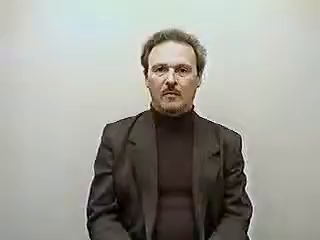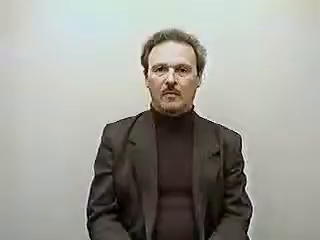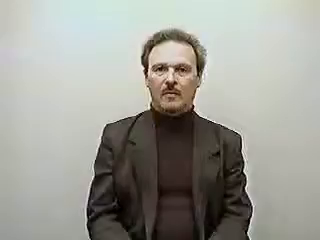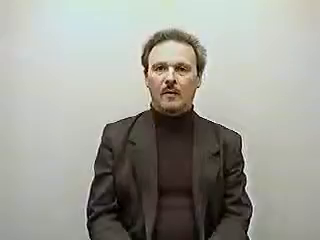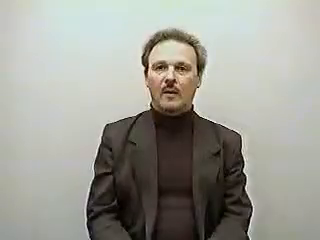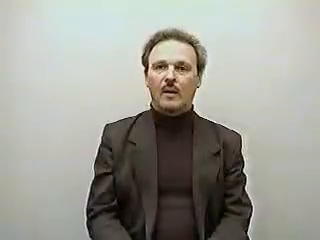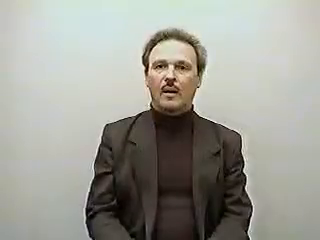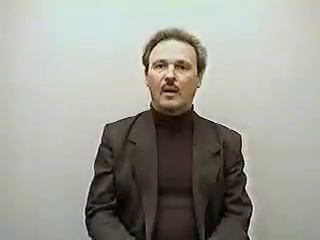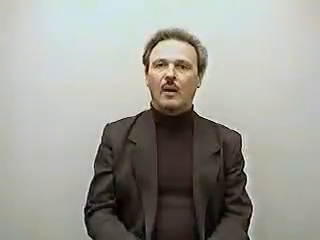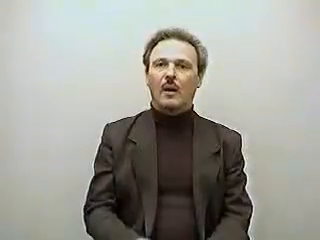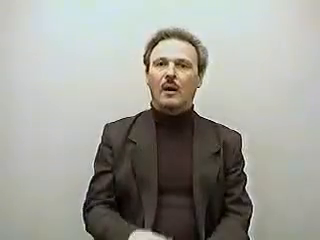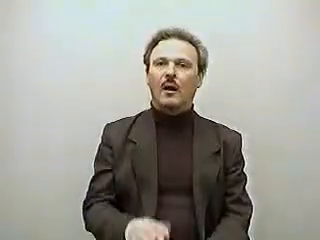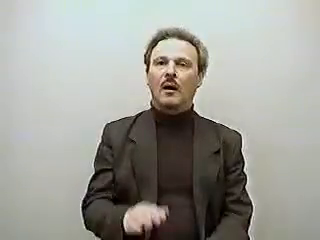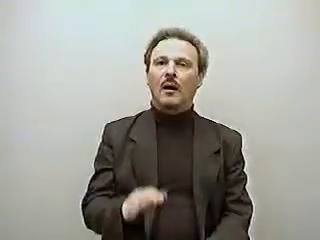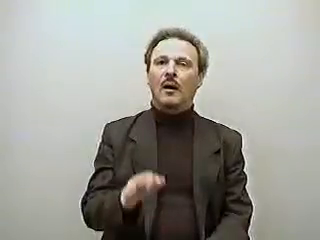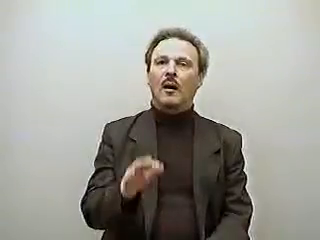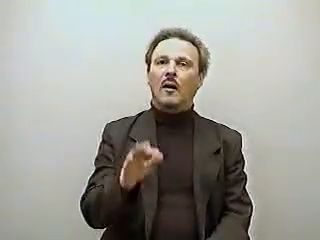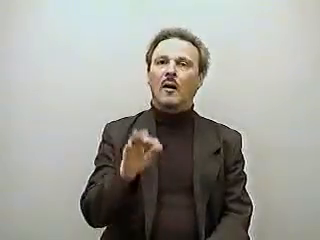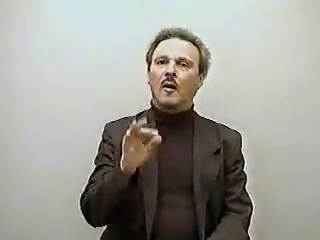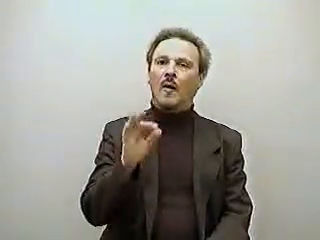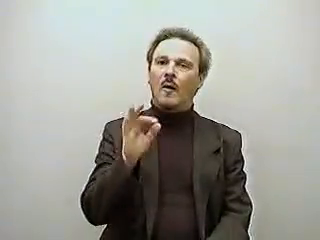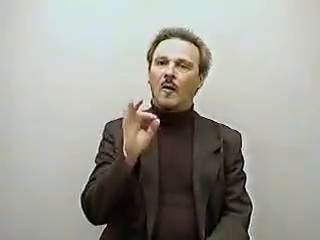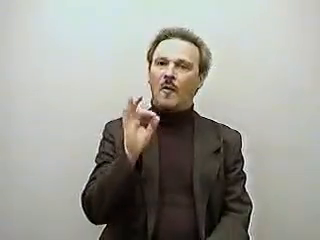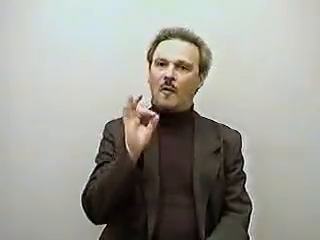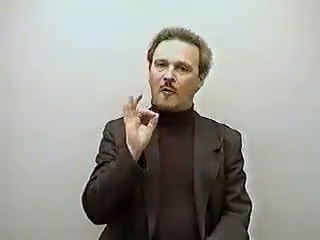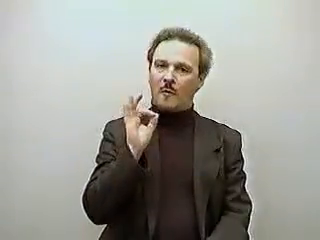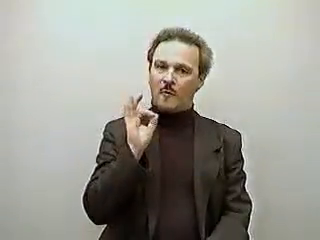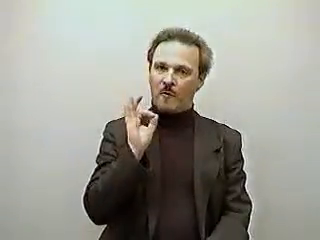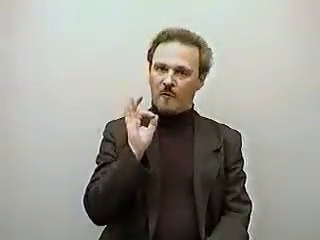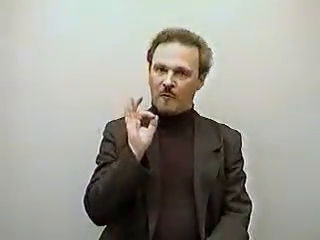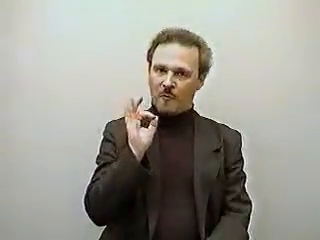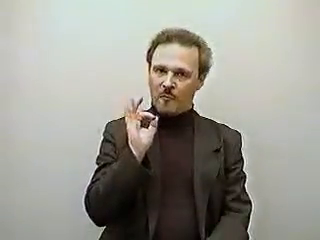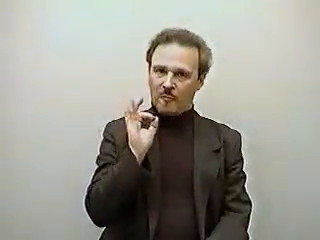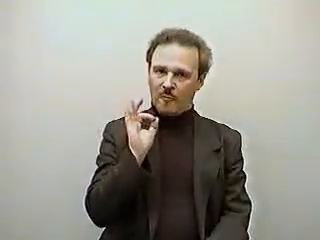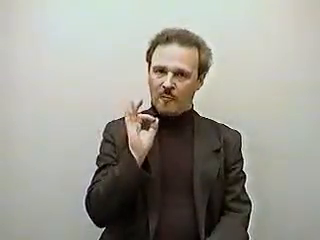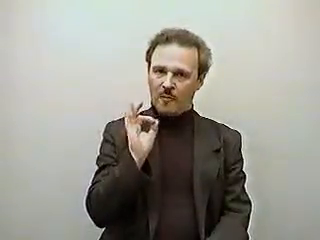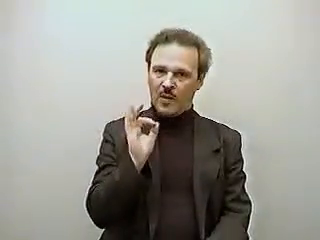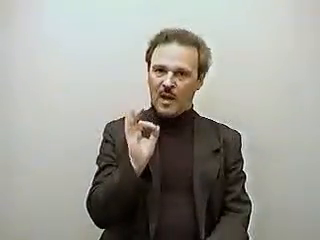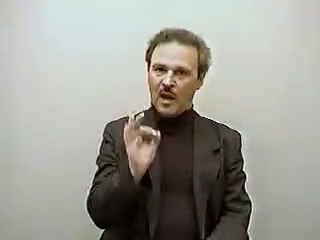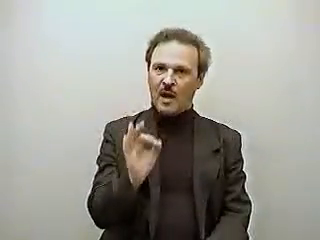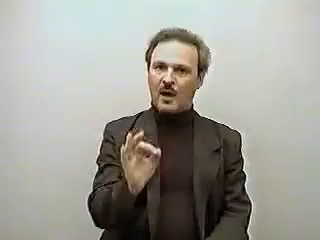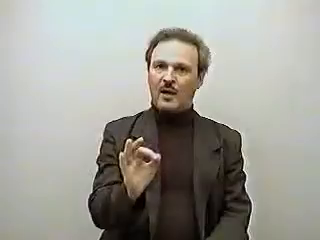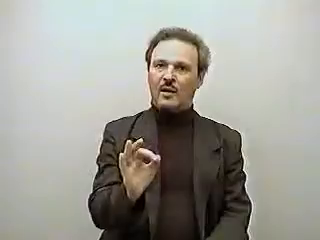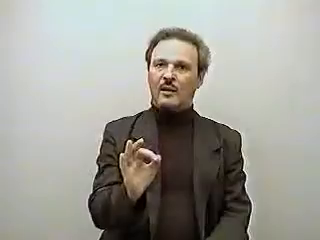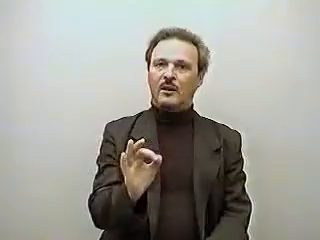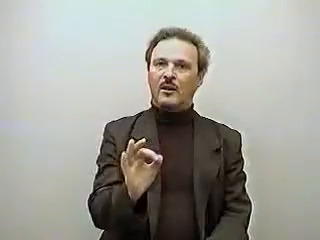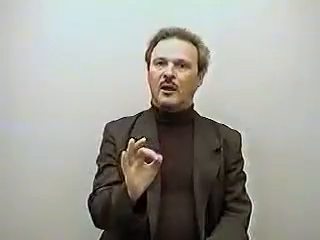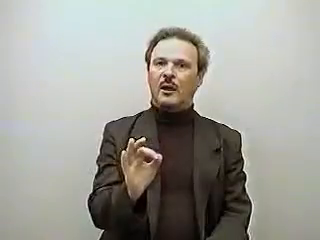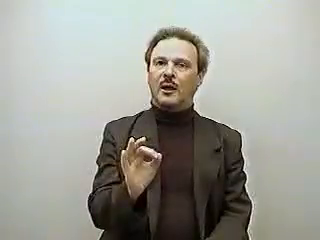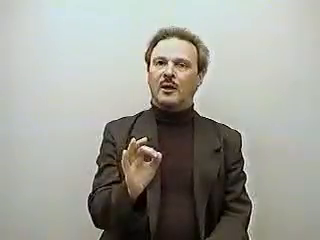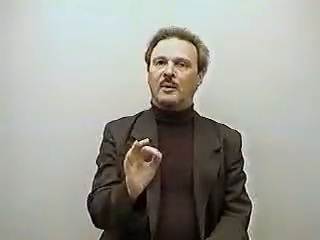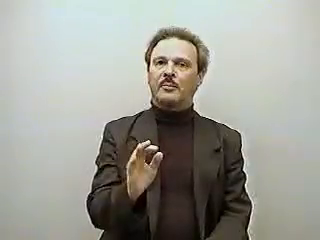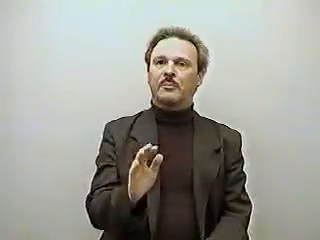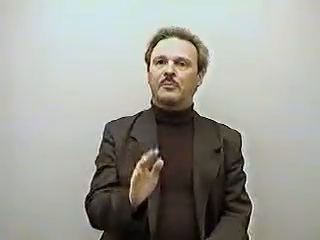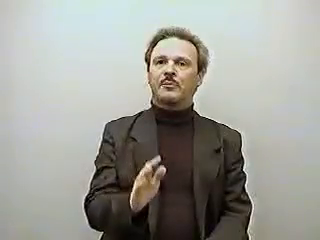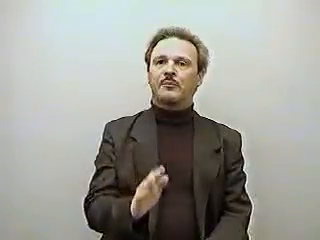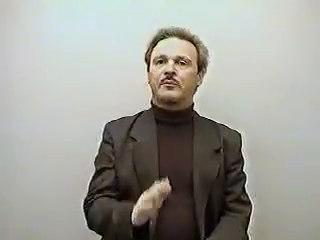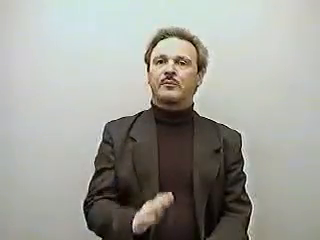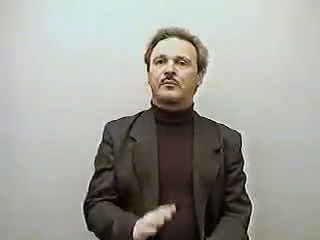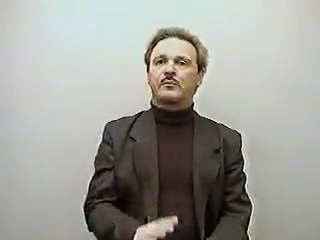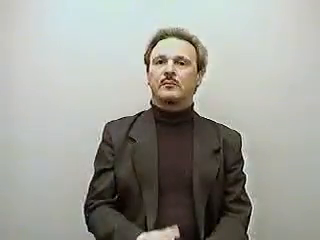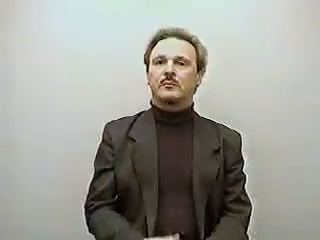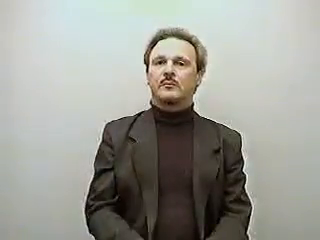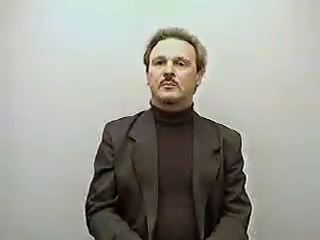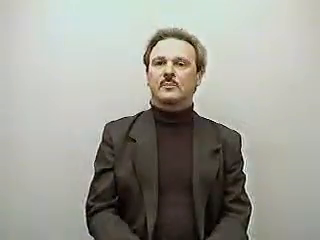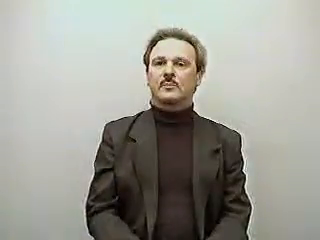верно